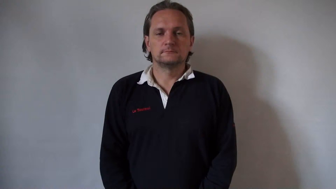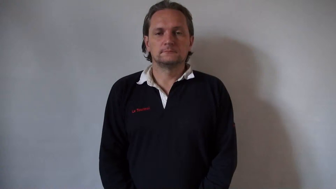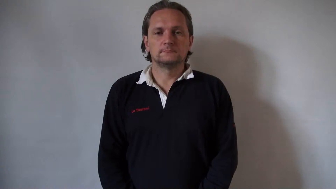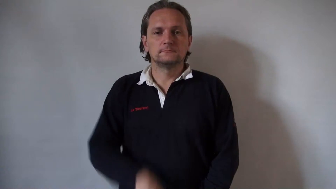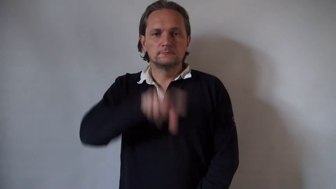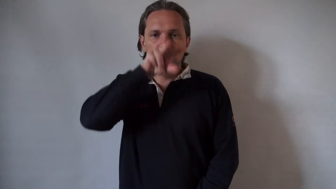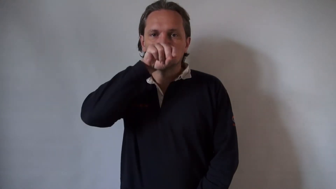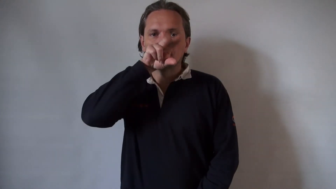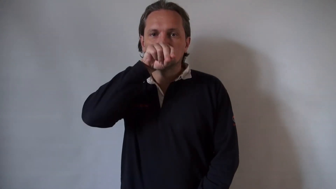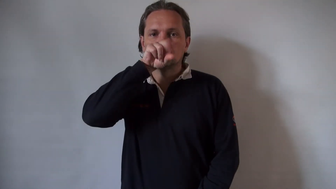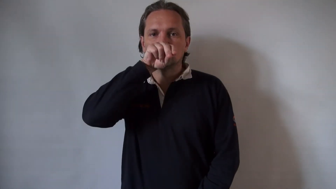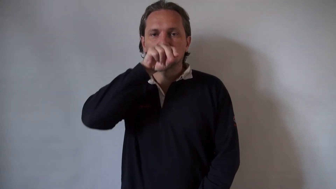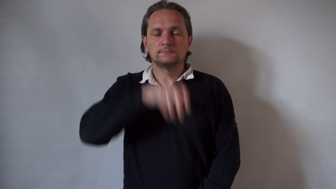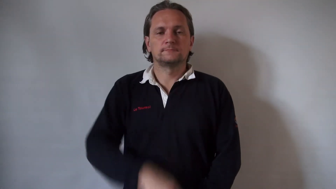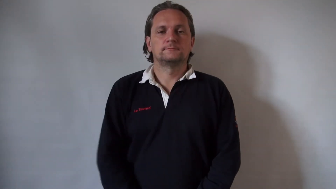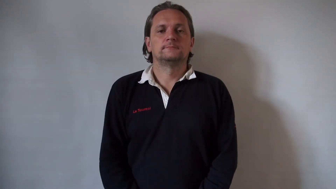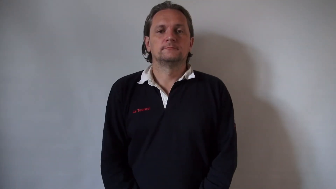Jars